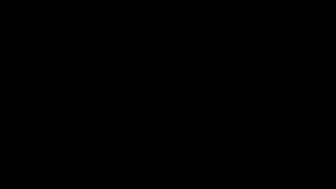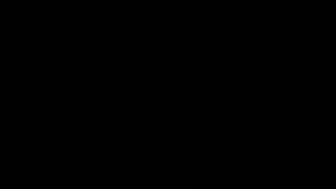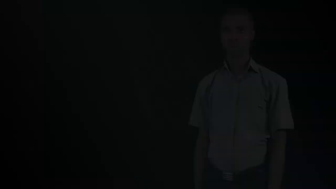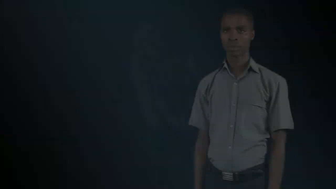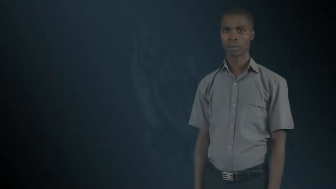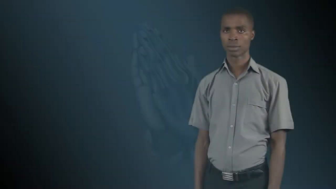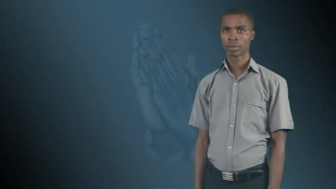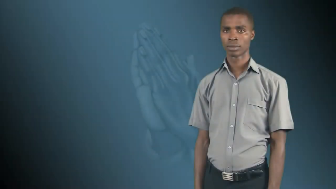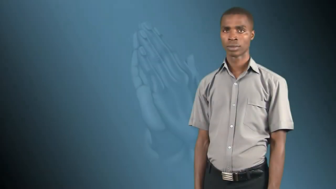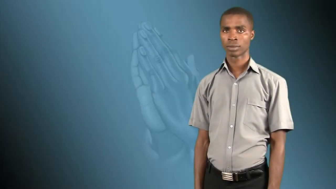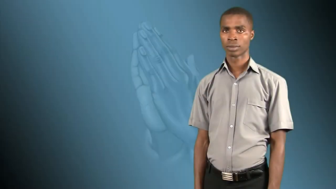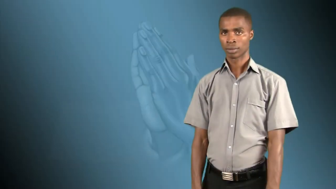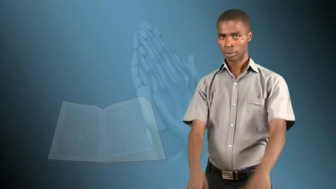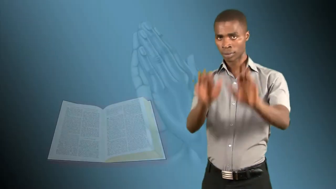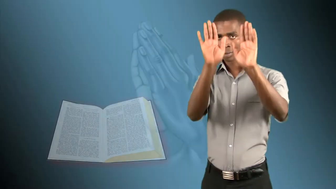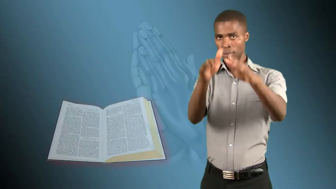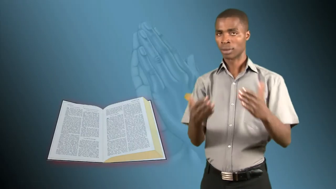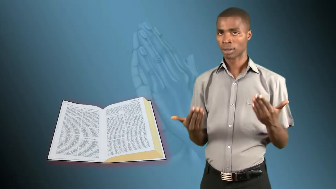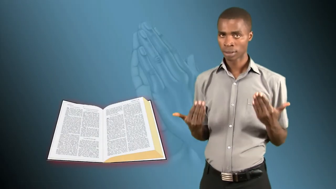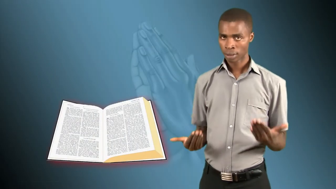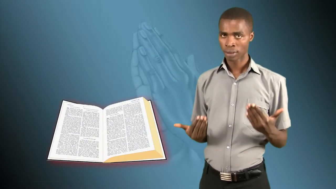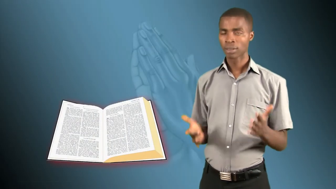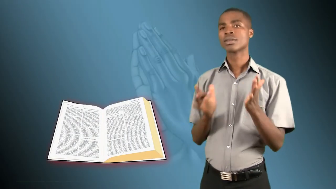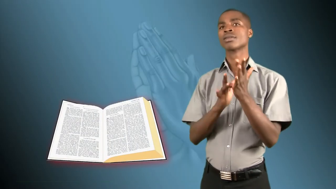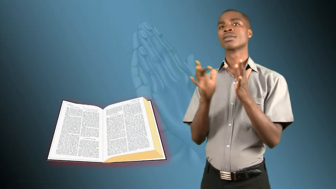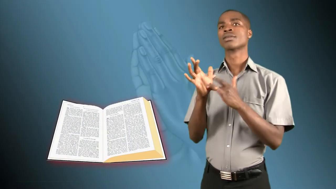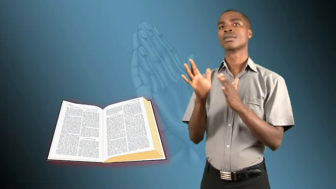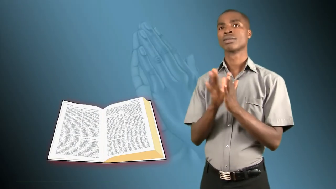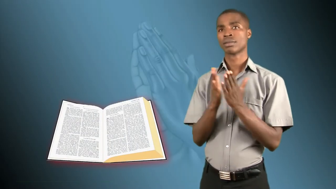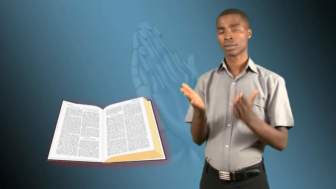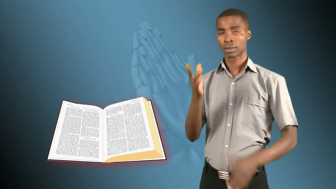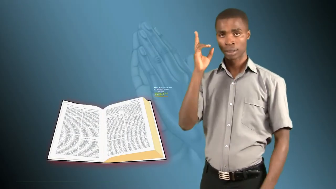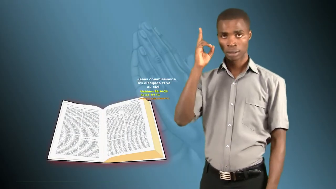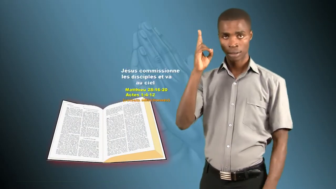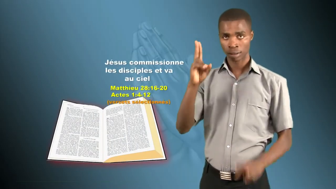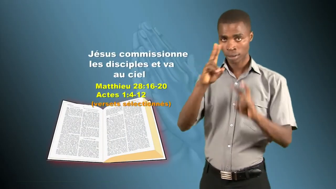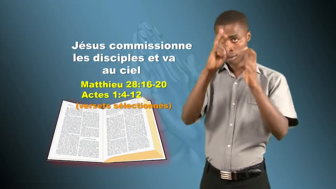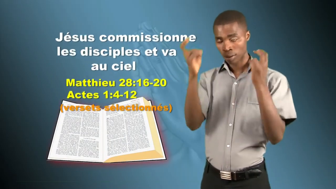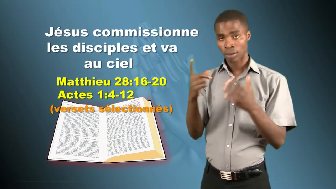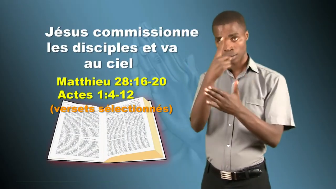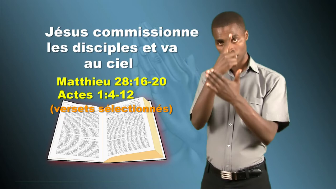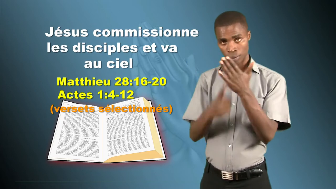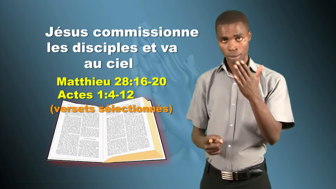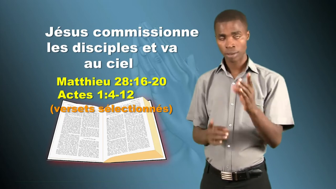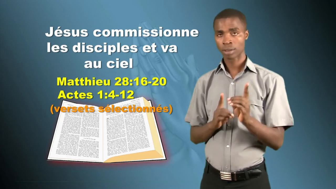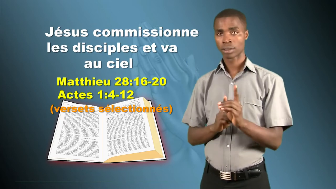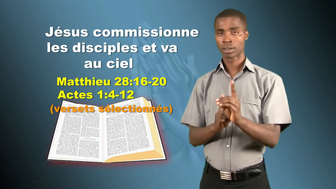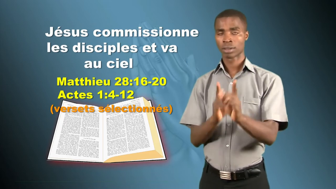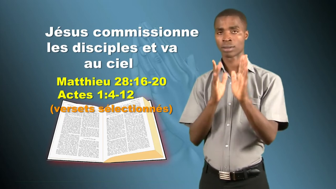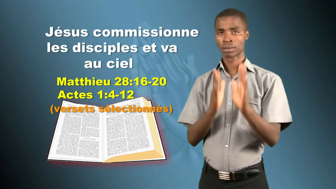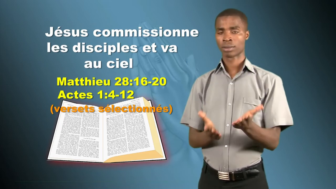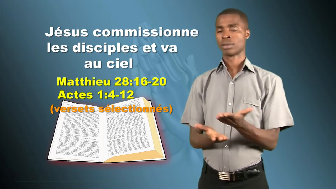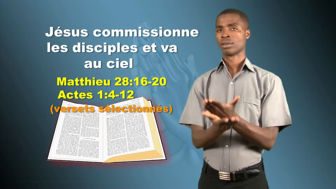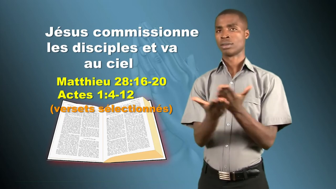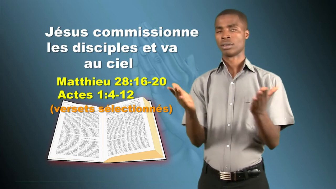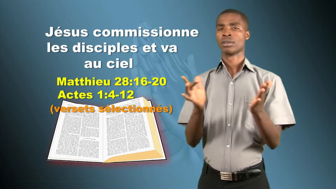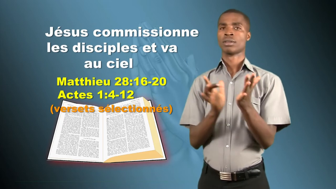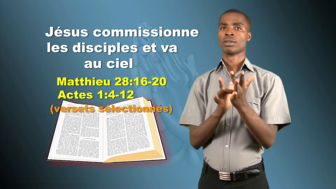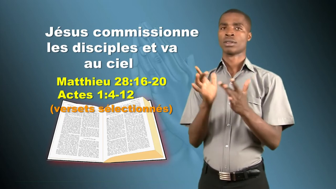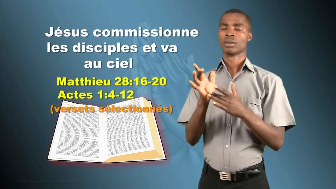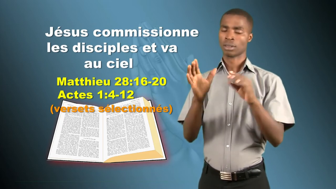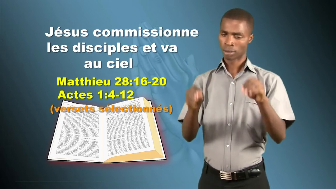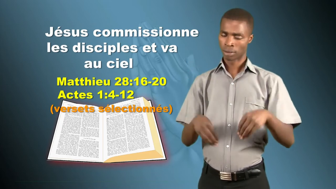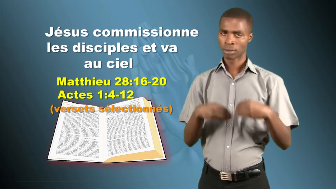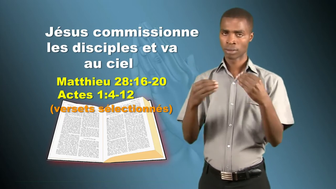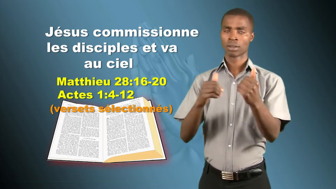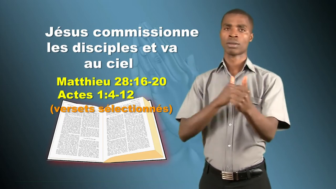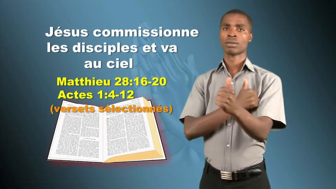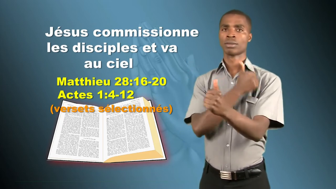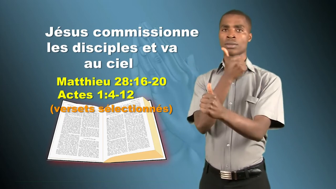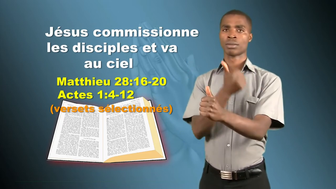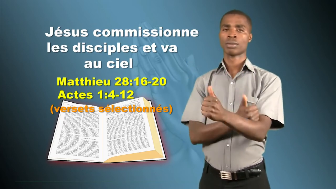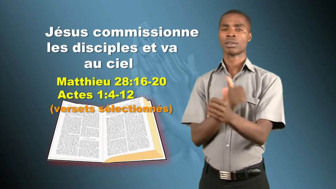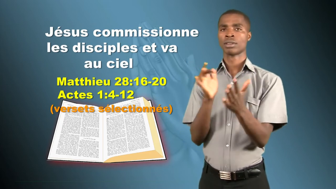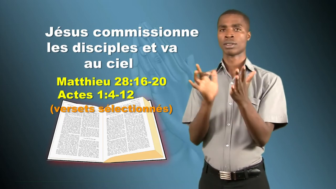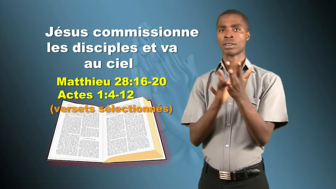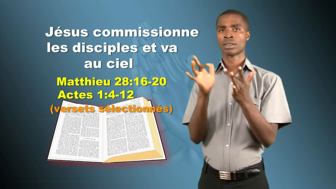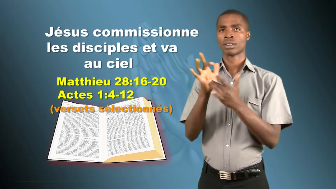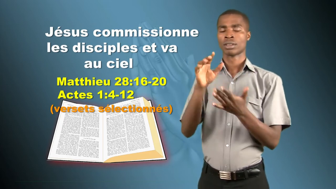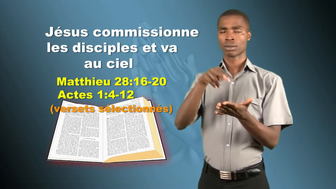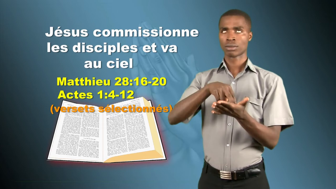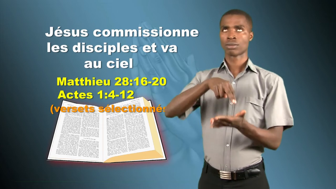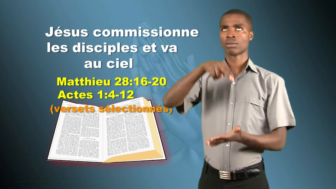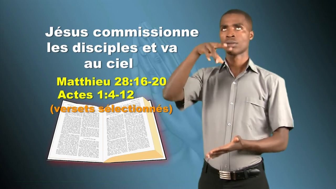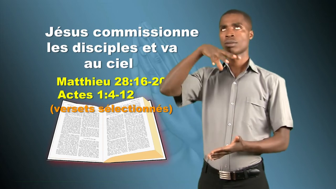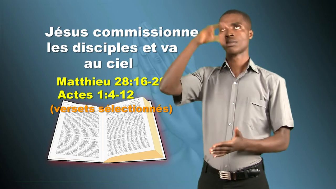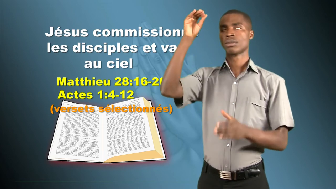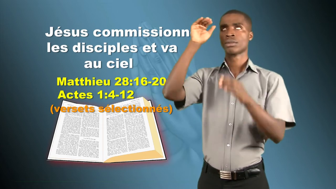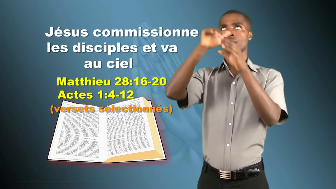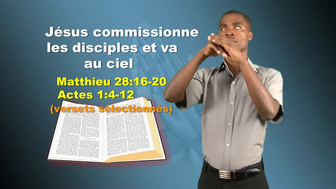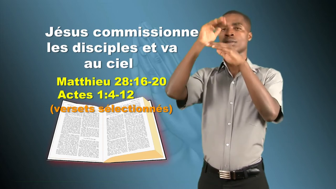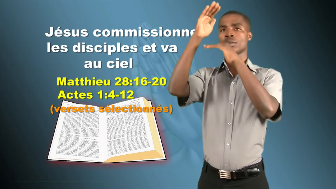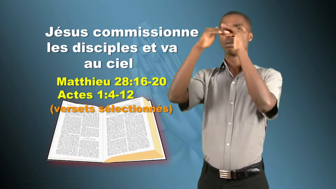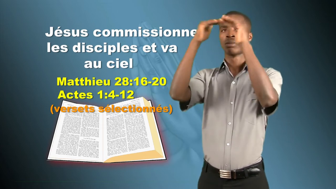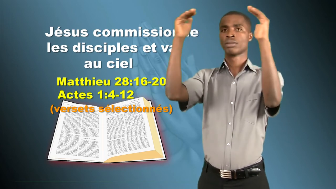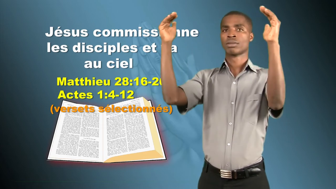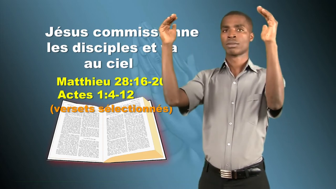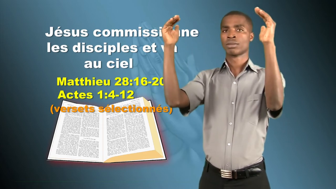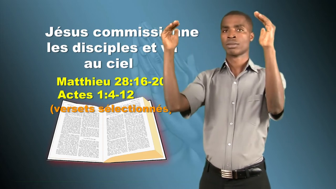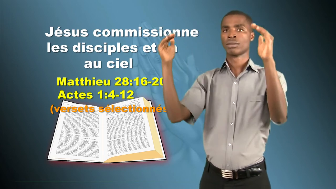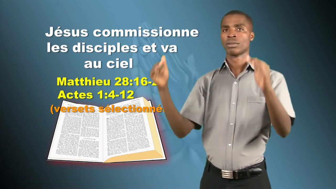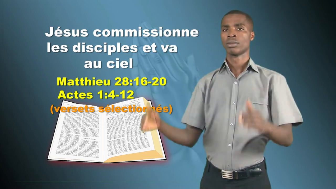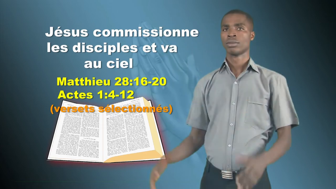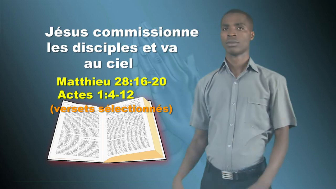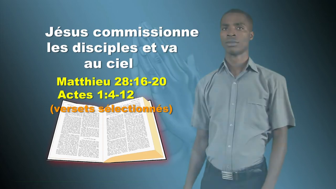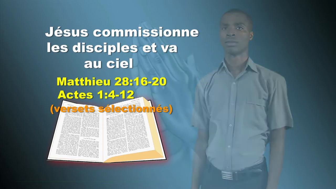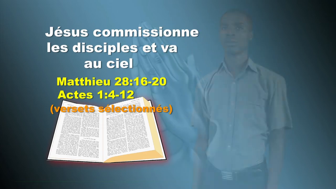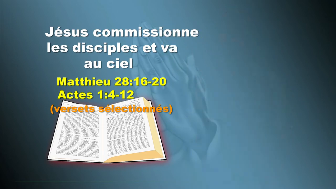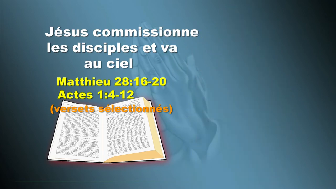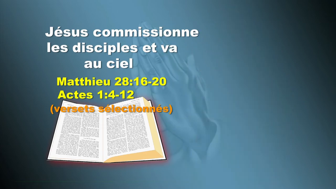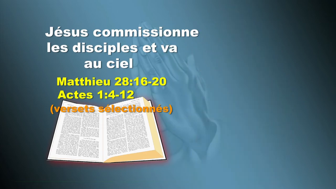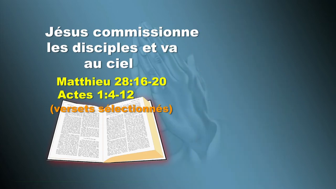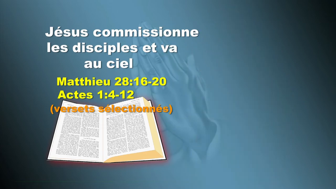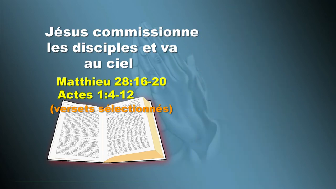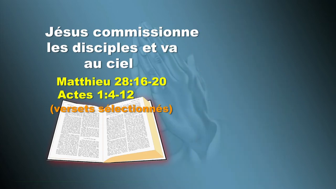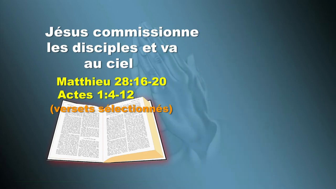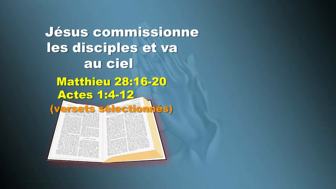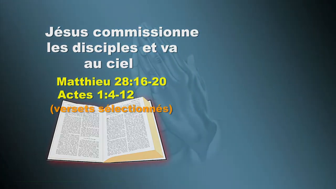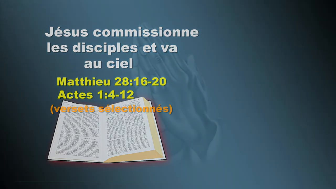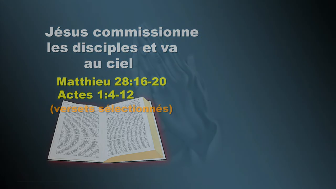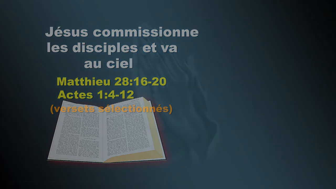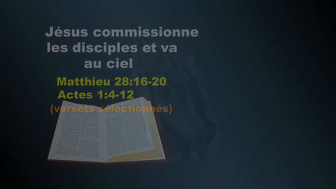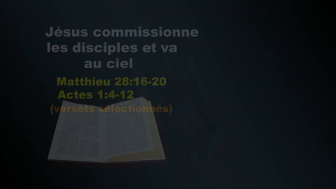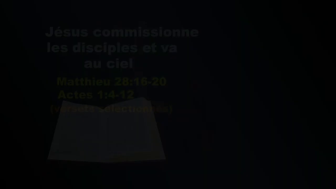Jésus commissionne les disciples et va au ciel